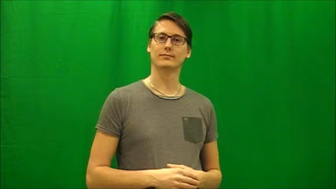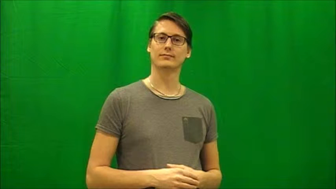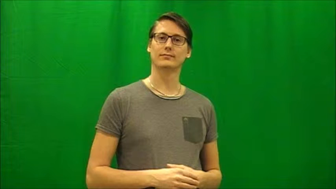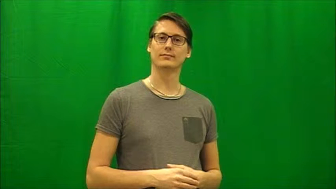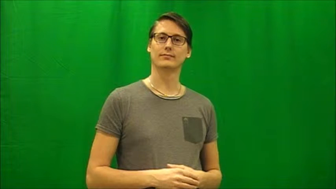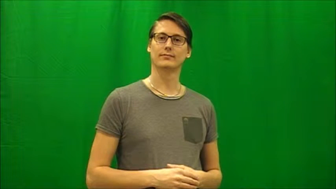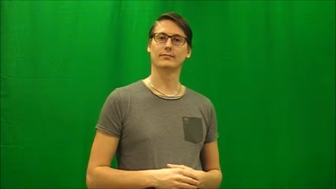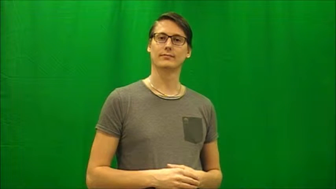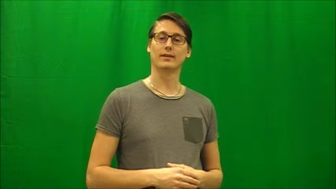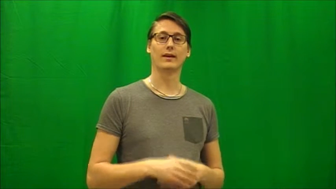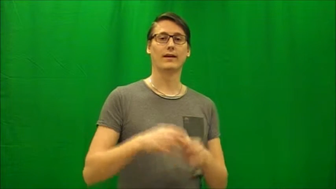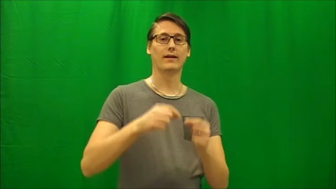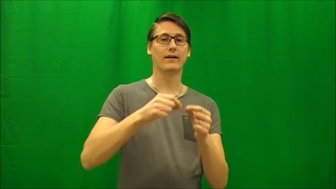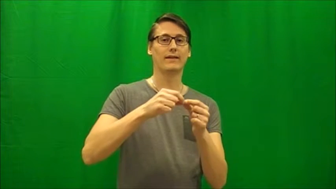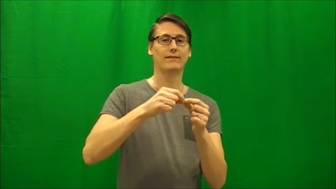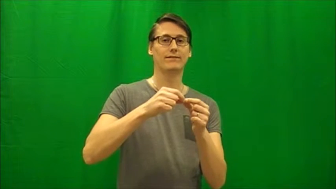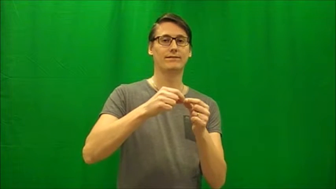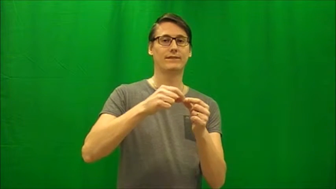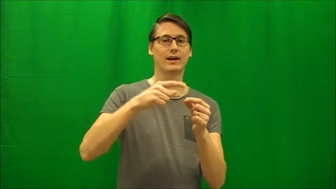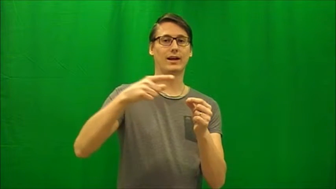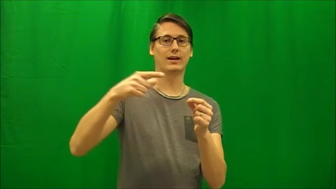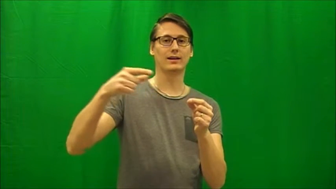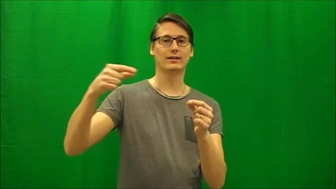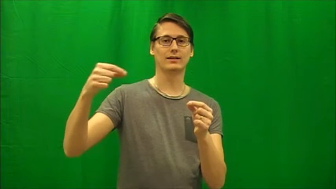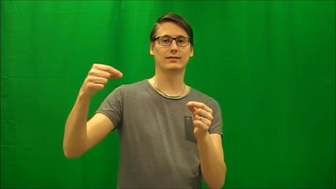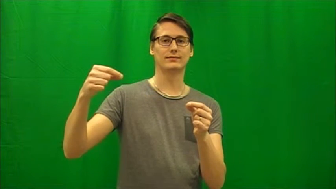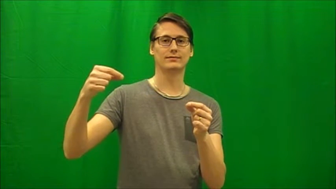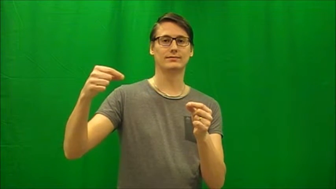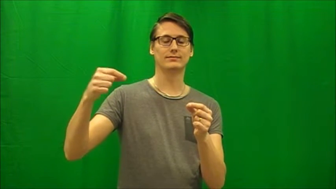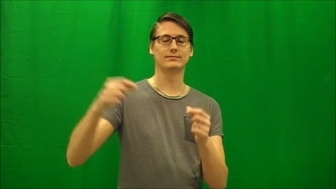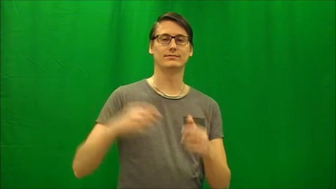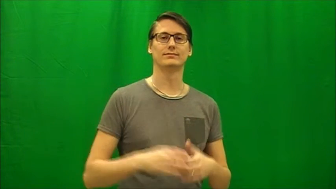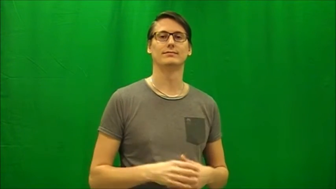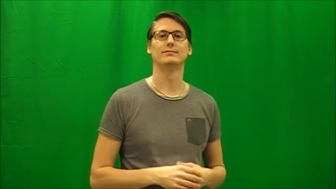FJÄDER